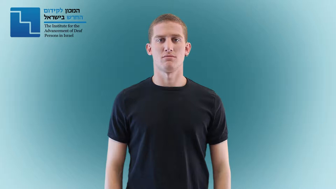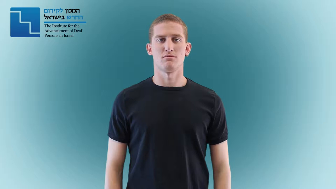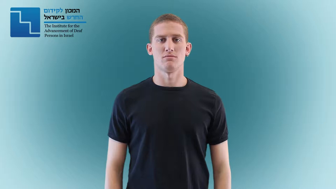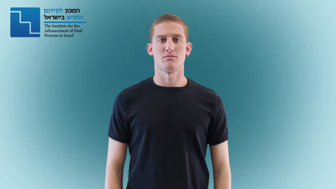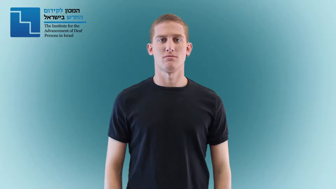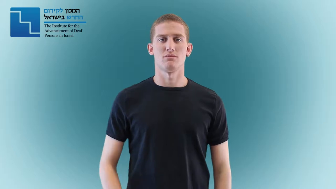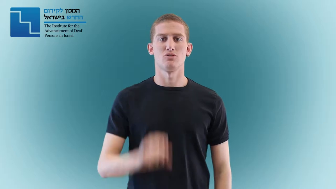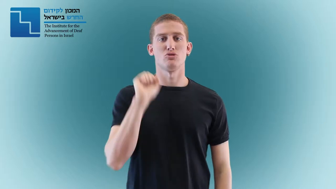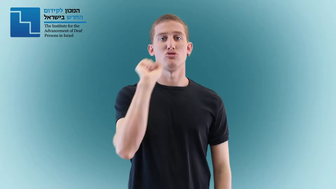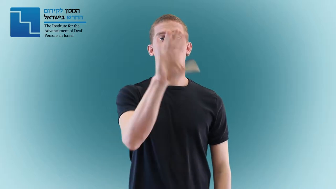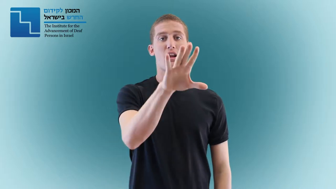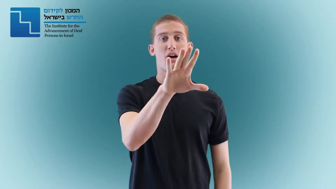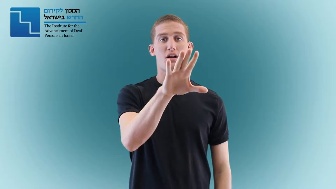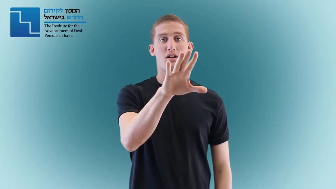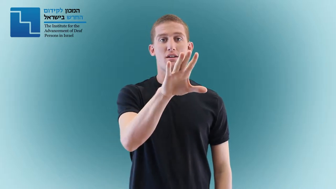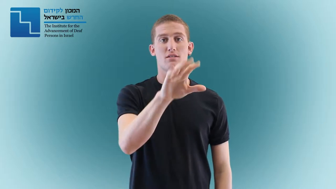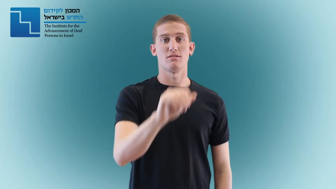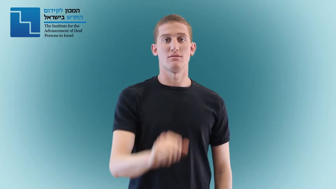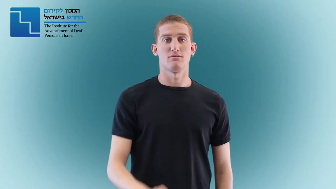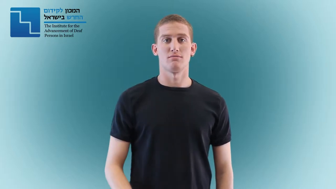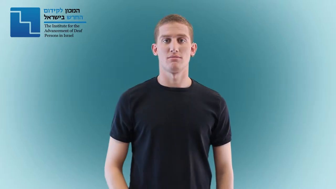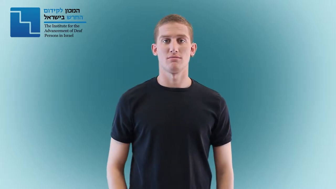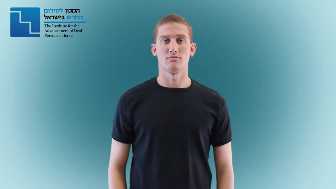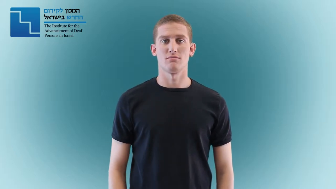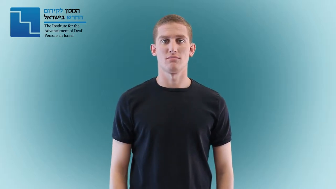לשלוח